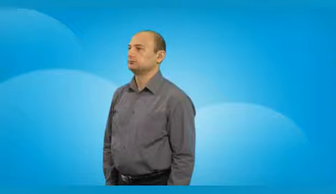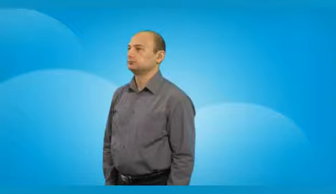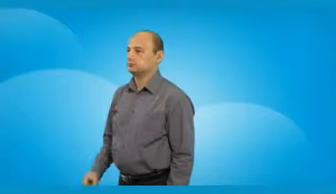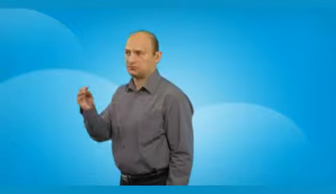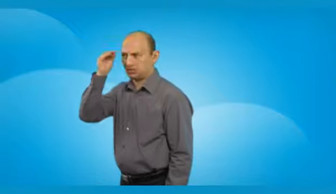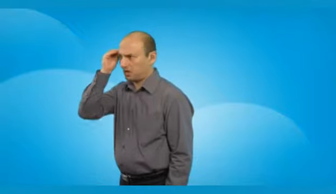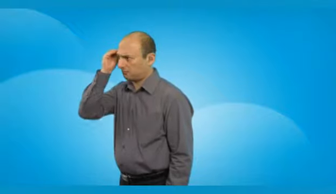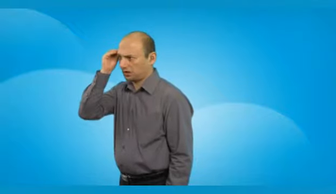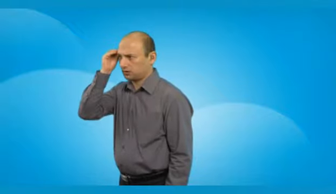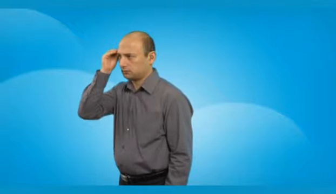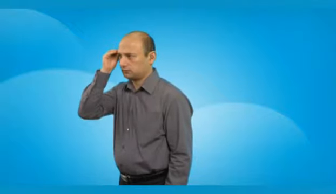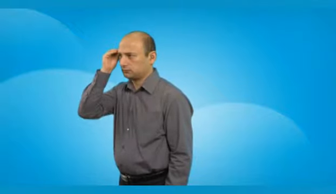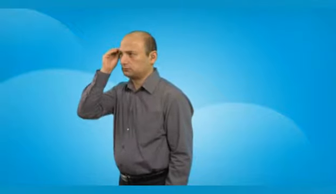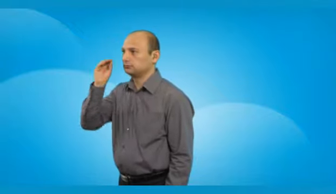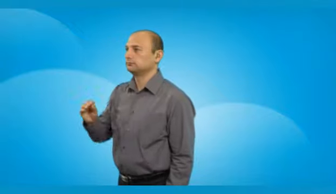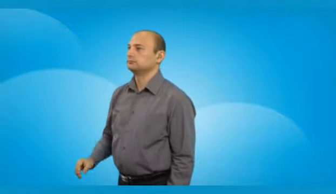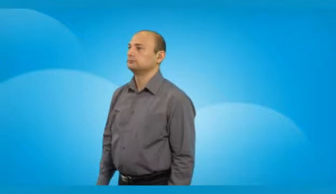Nem ért